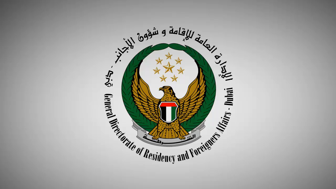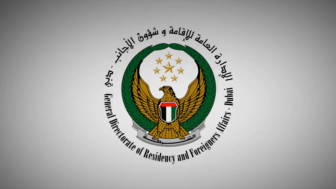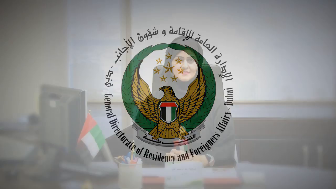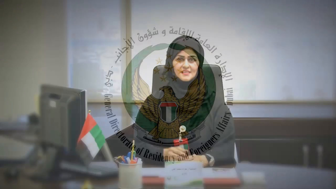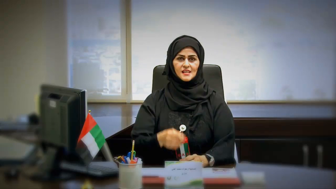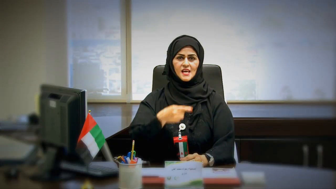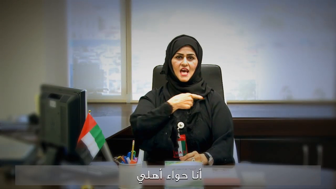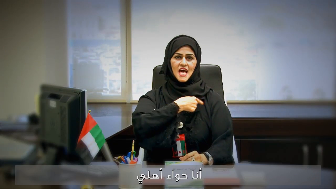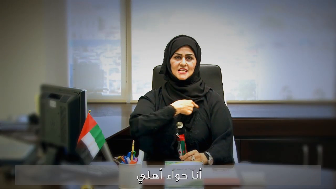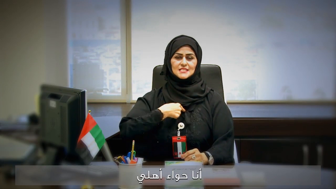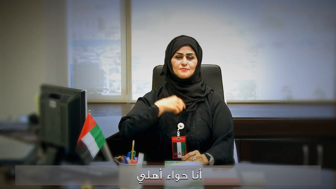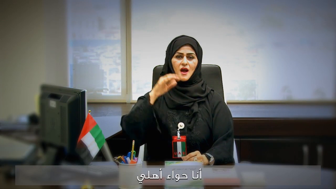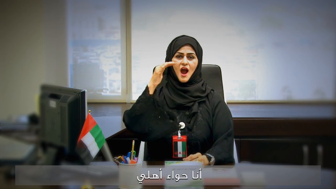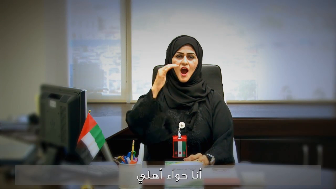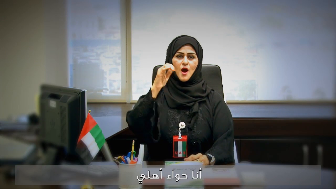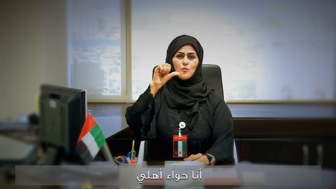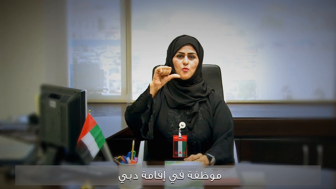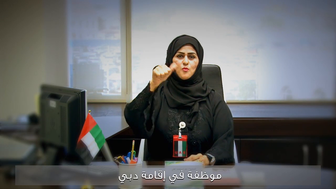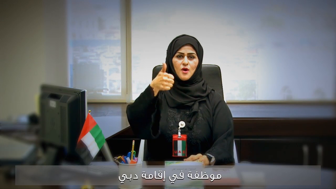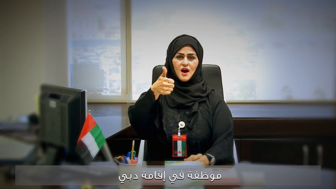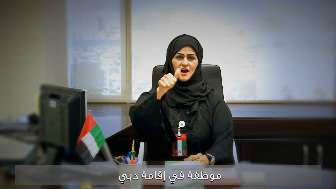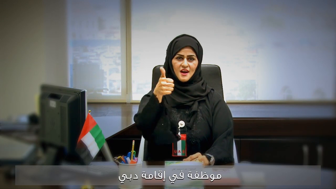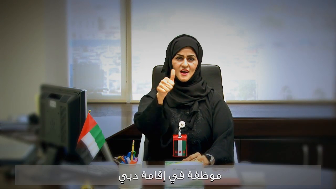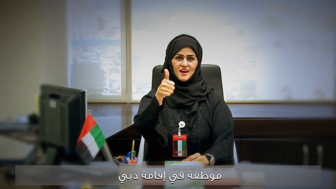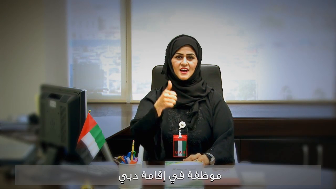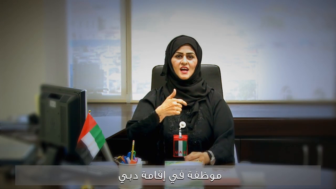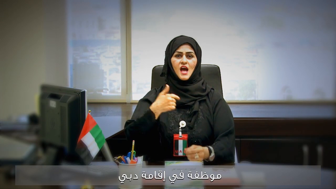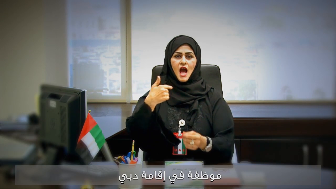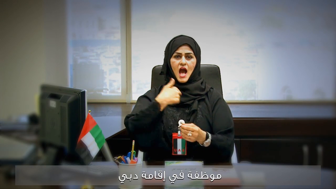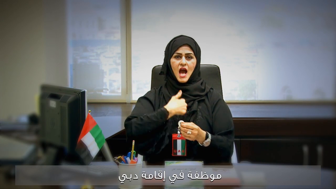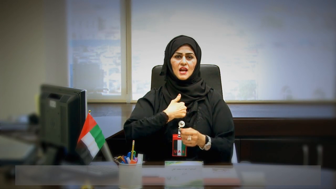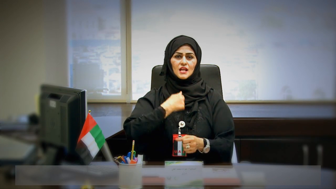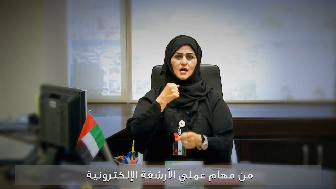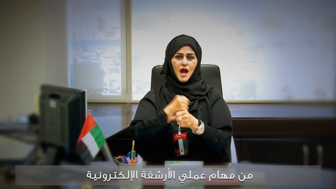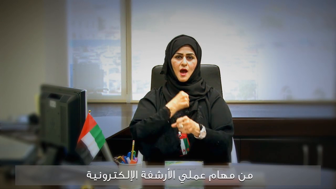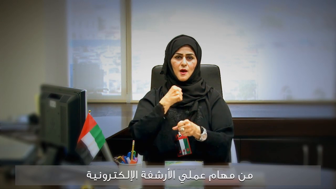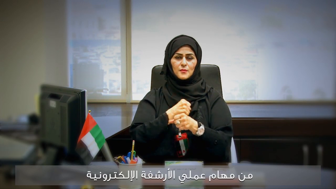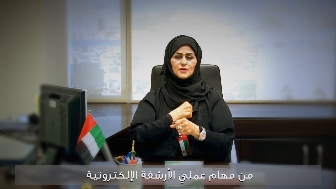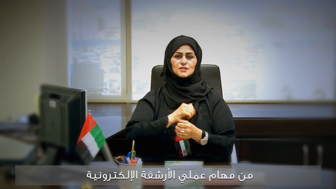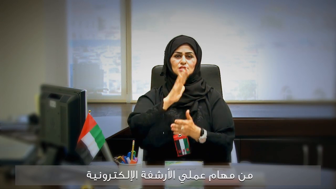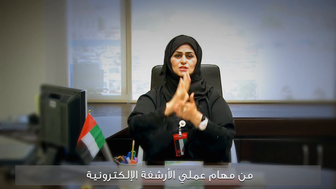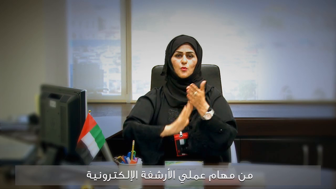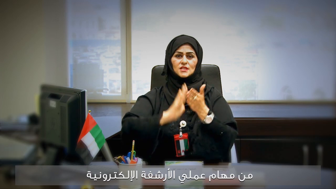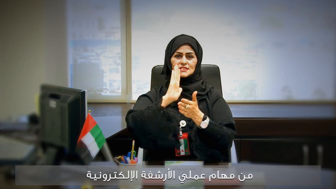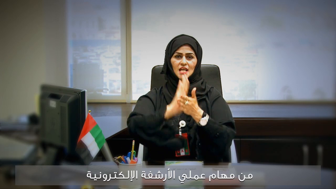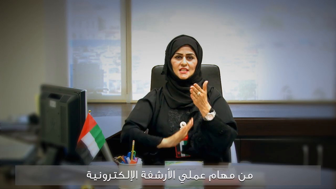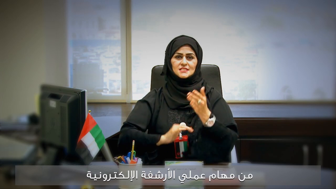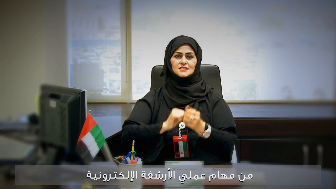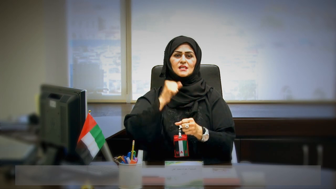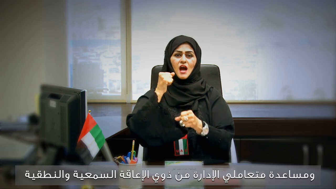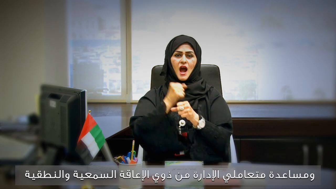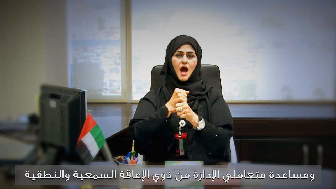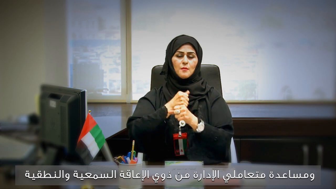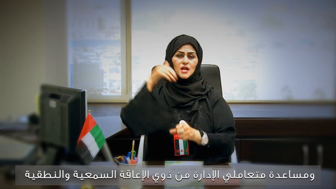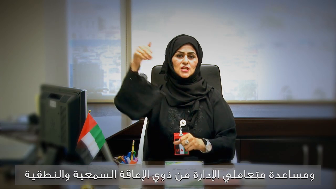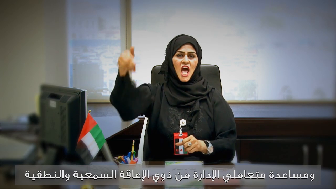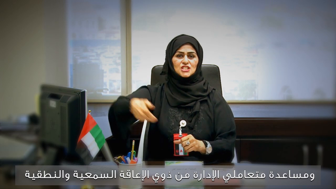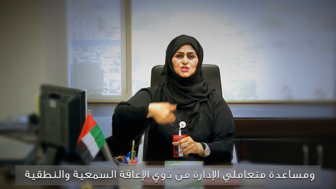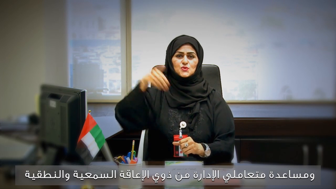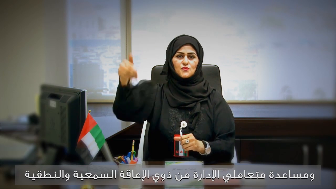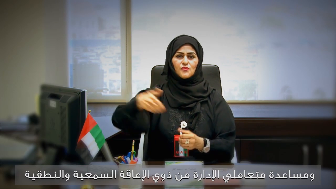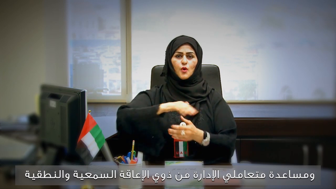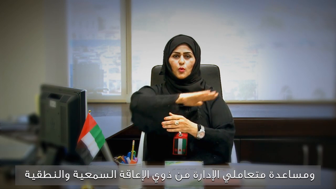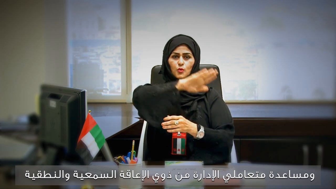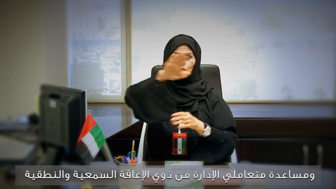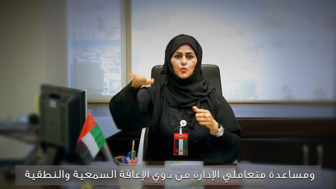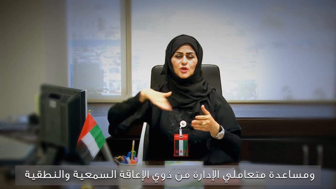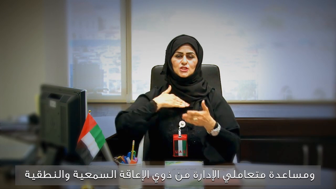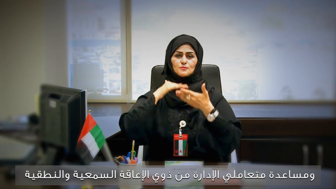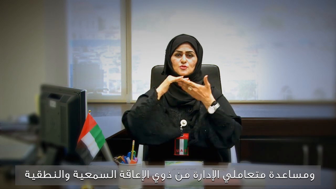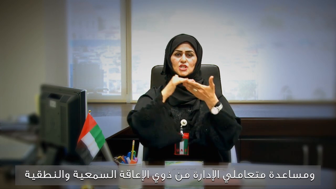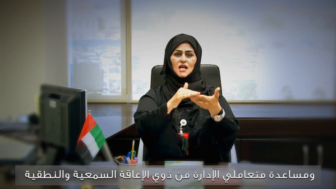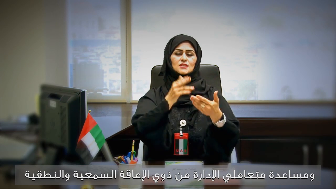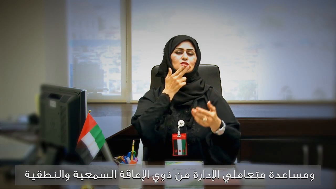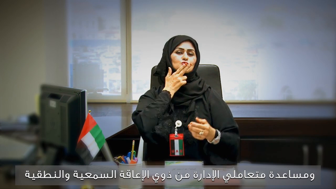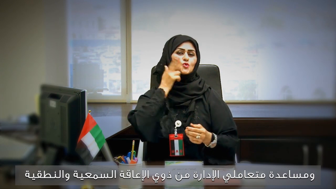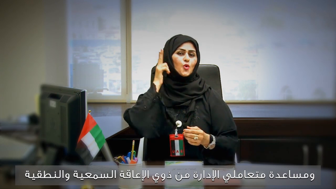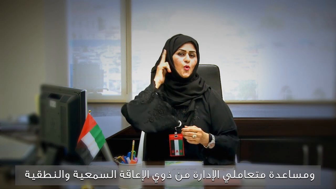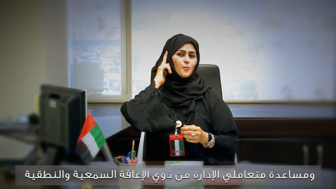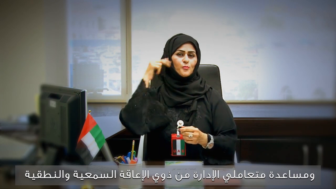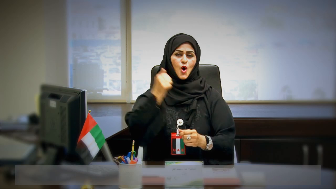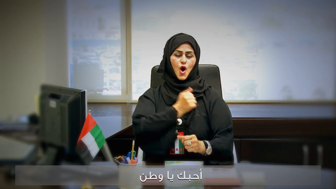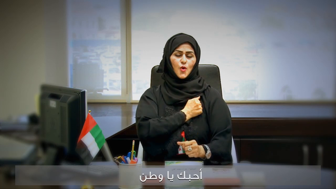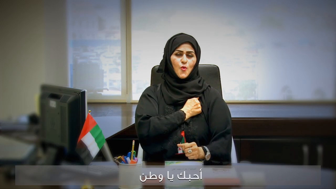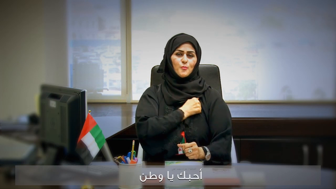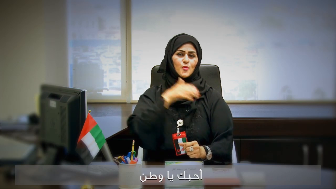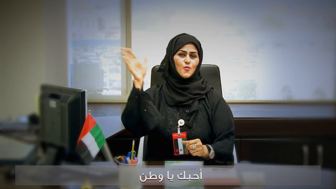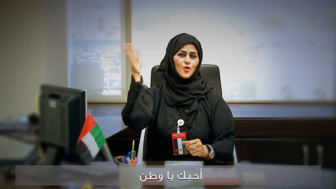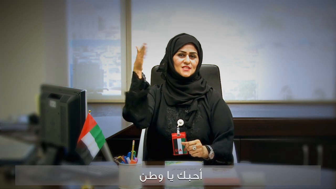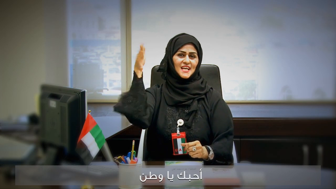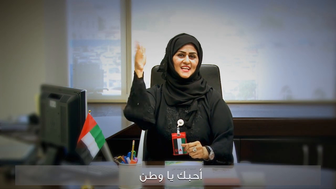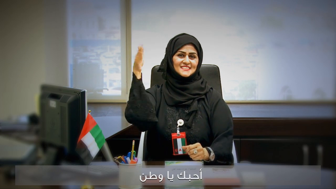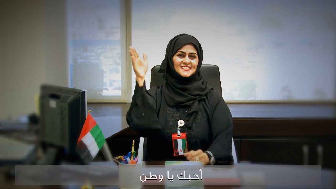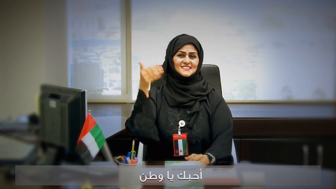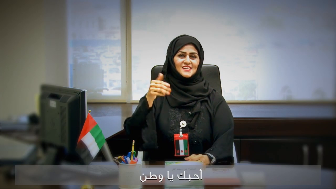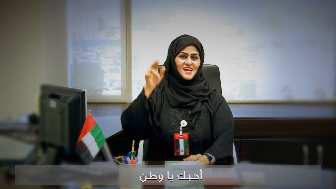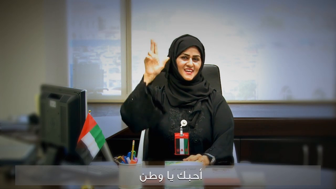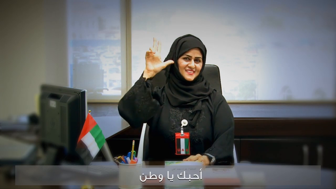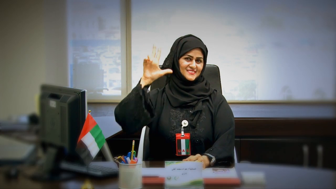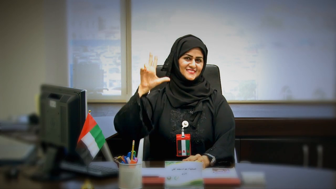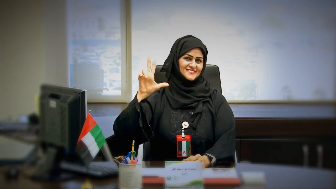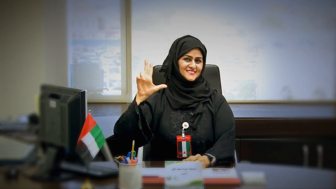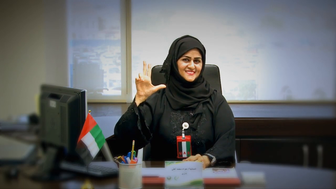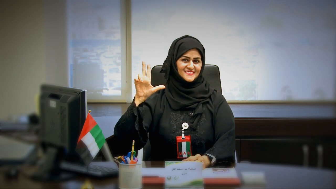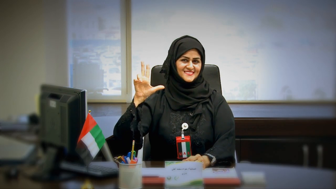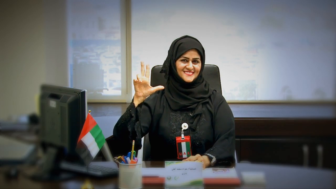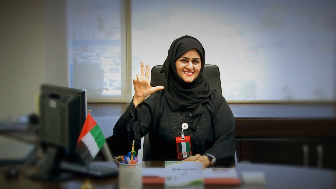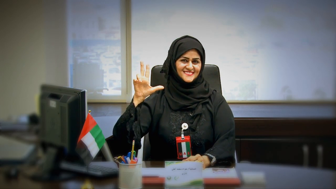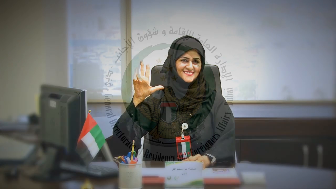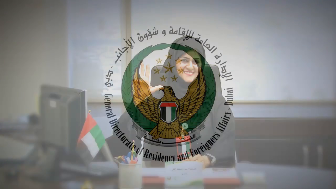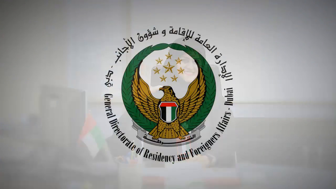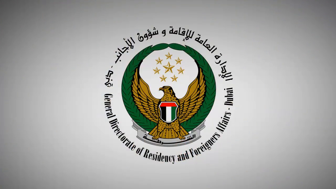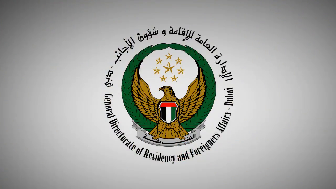صباح الخير يا وطن